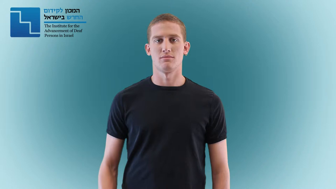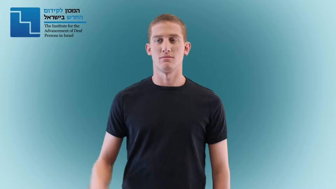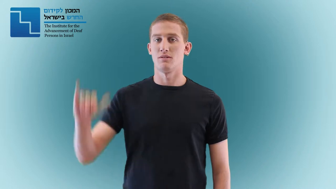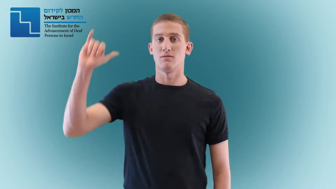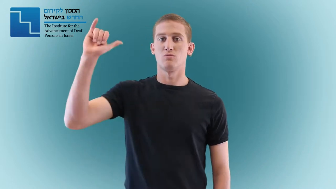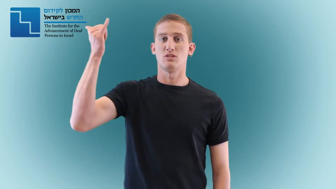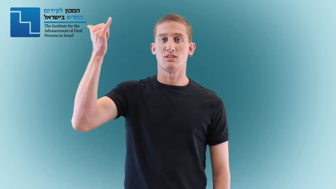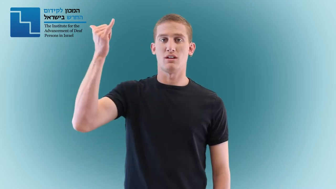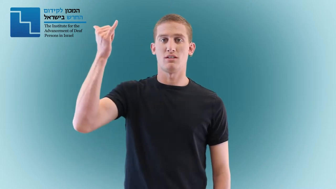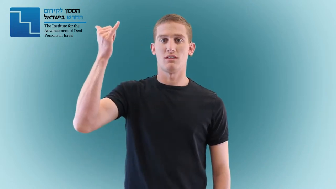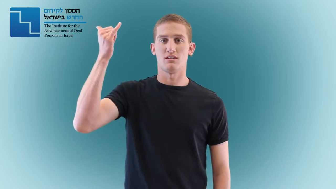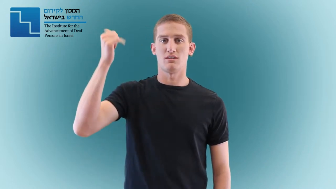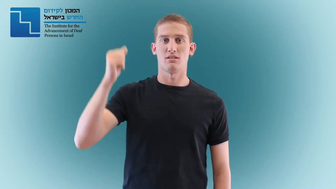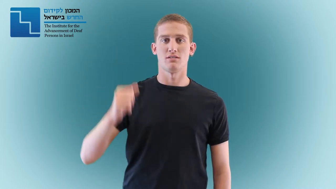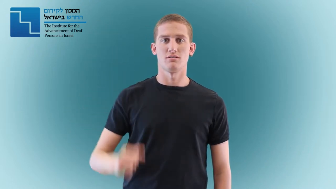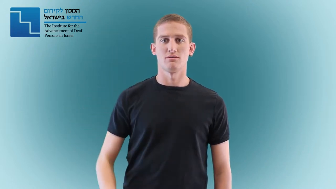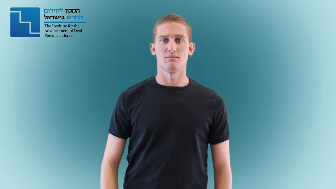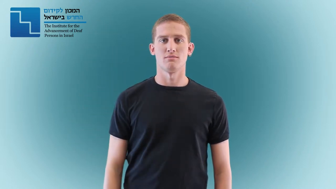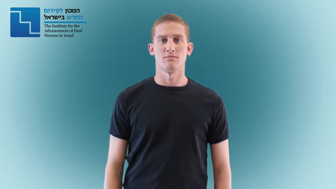מוסד